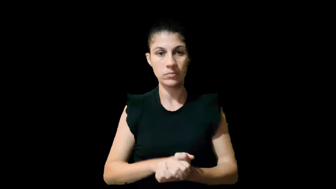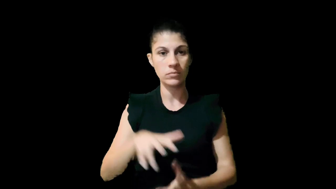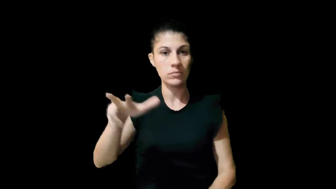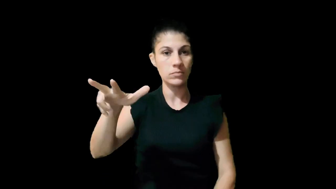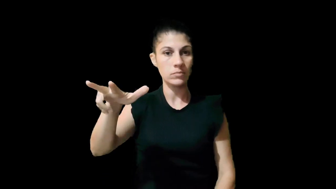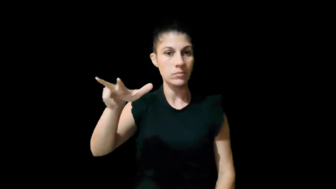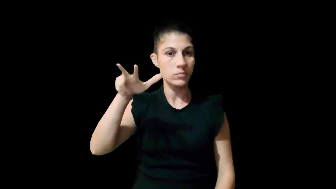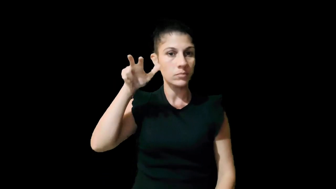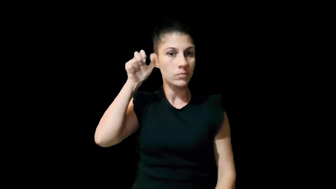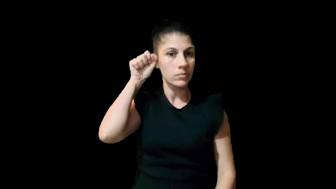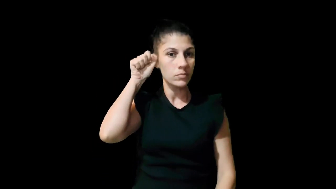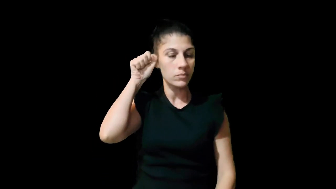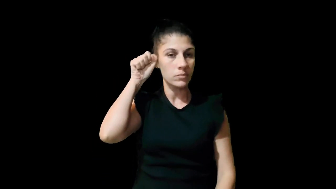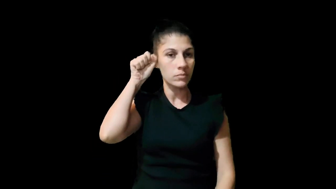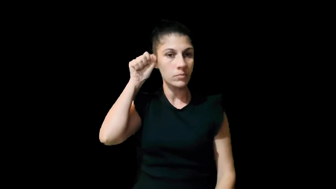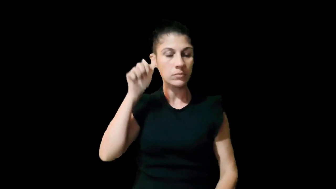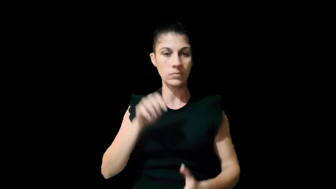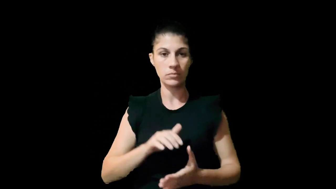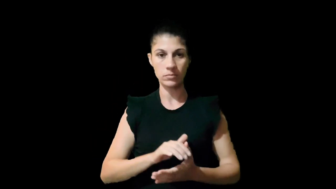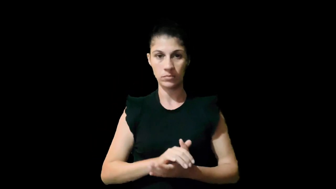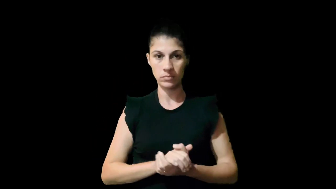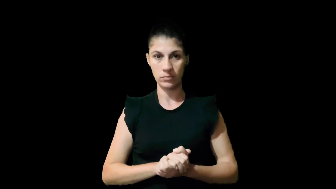CLARIAUDIÊNCIA